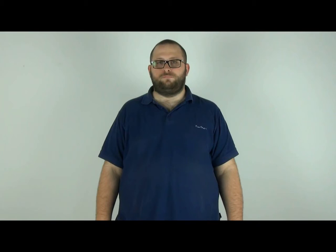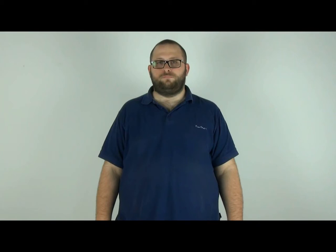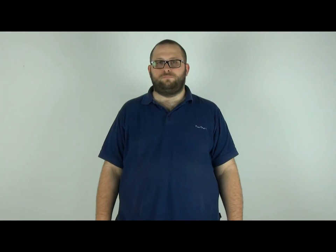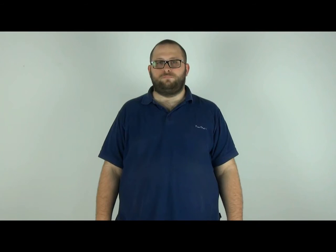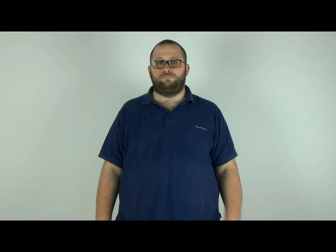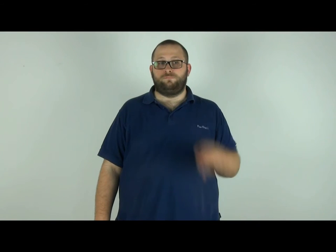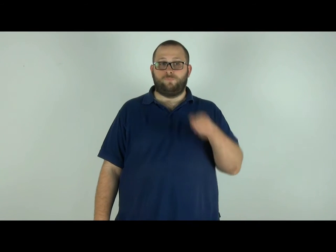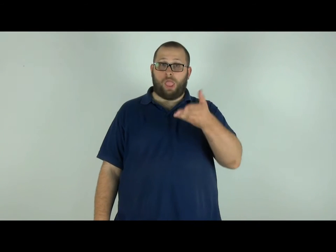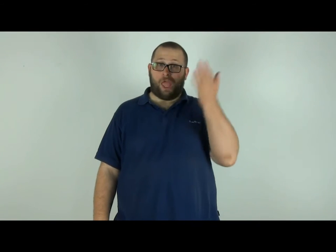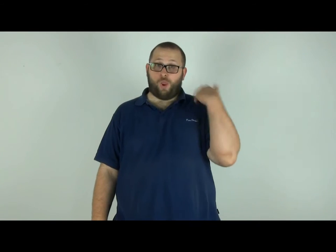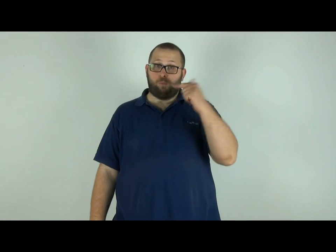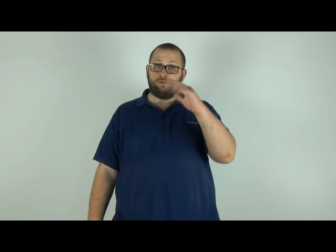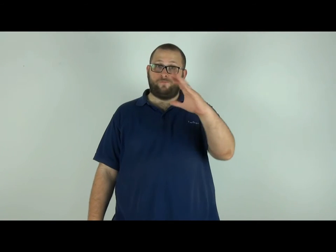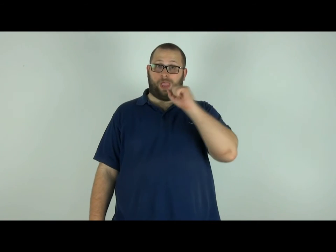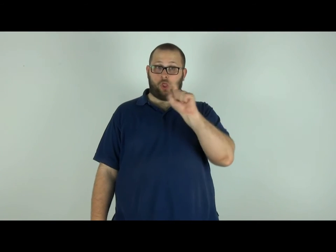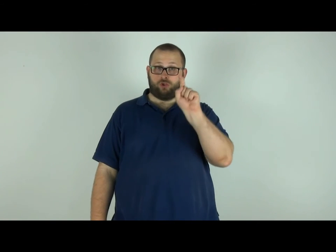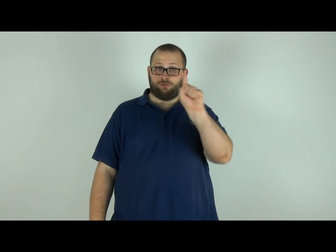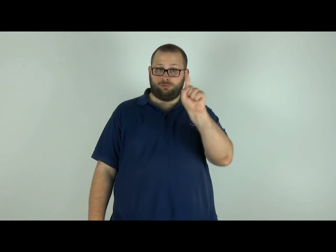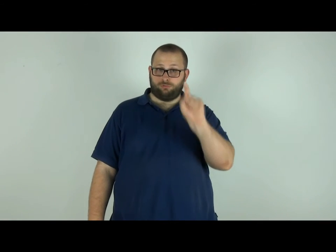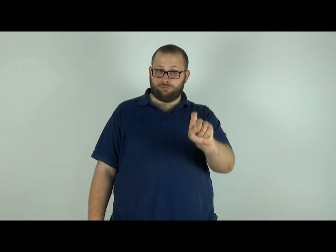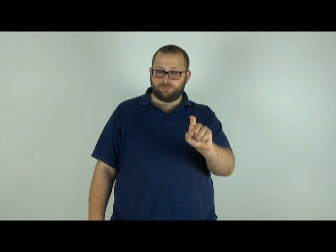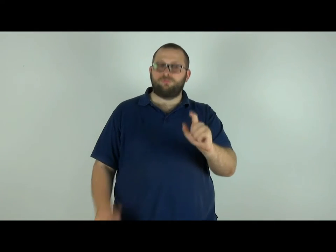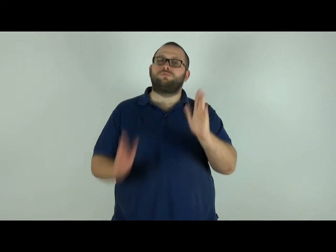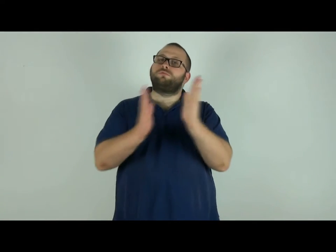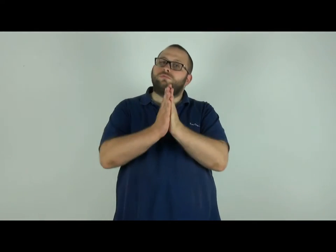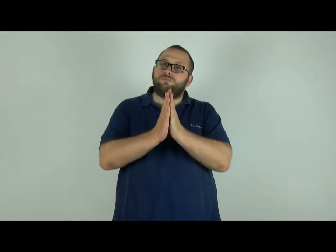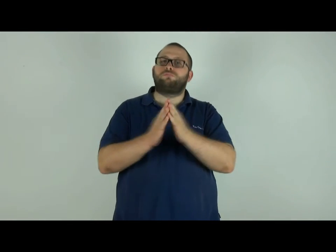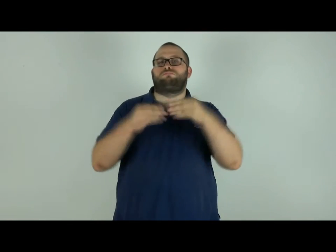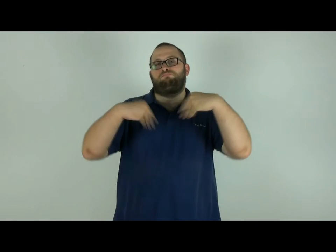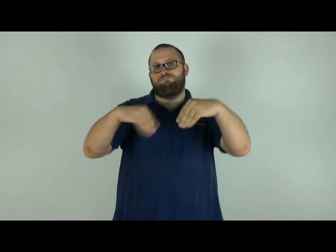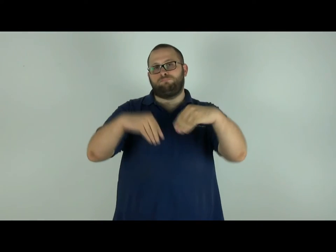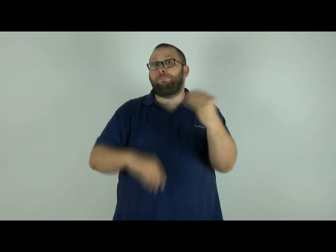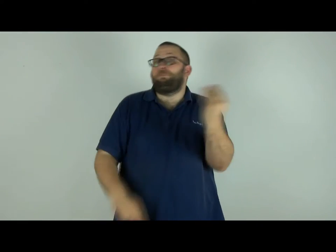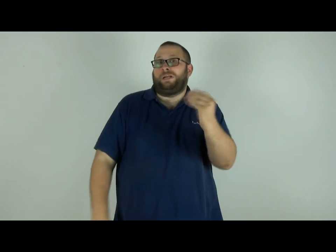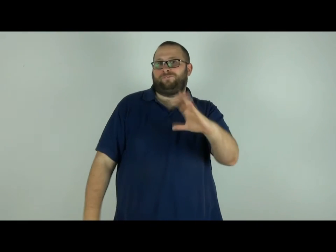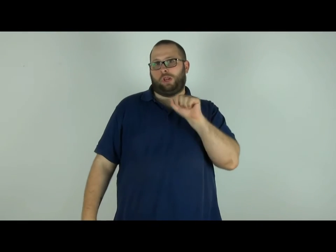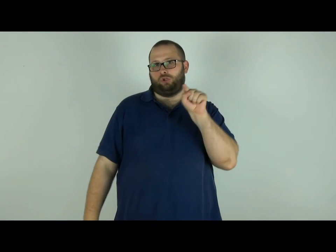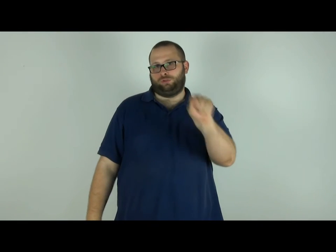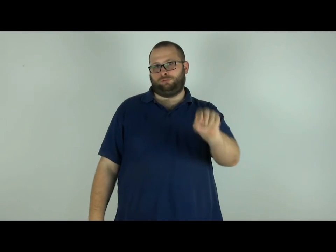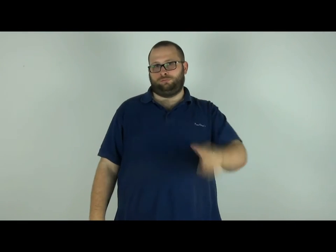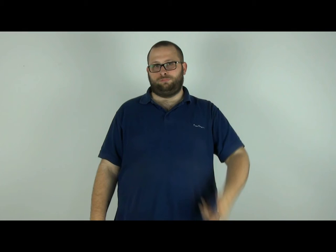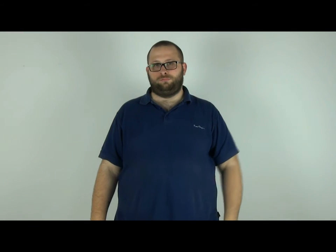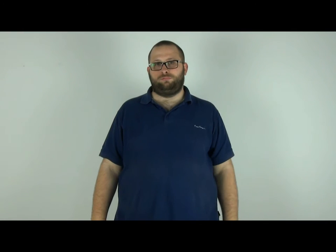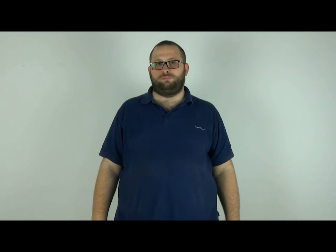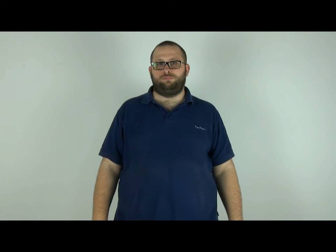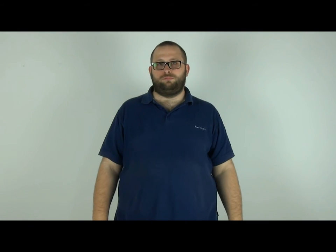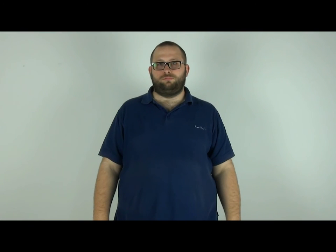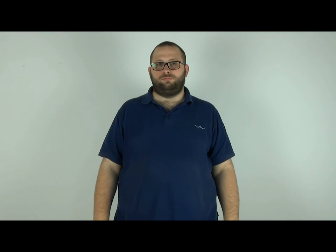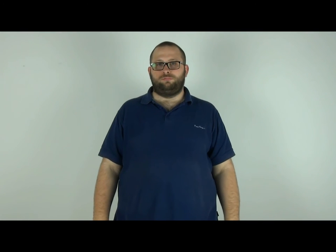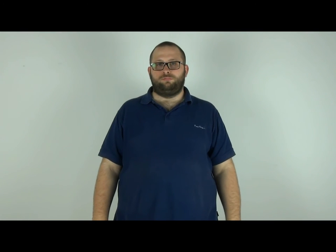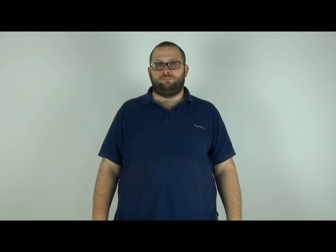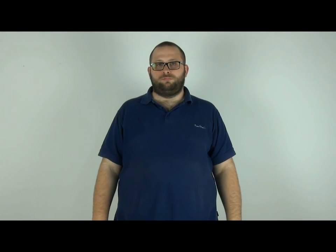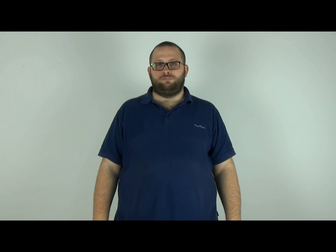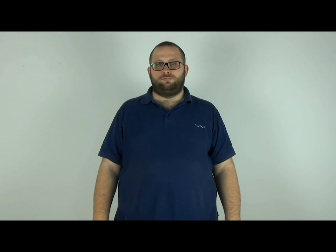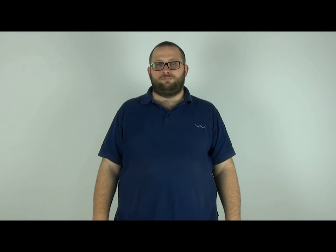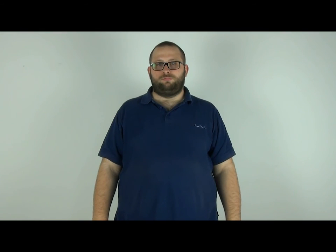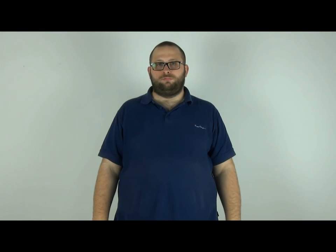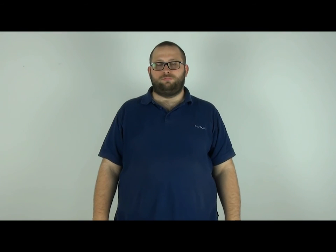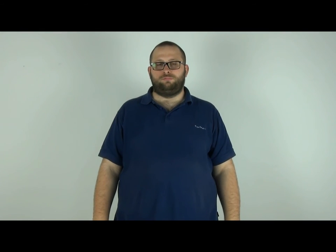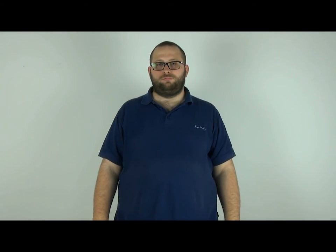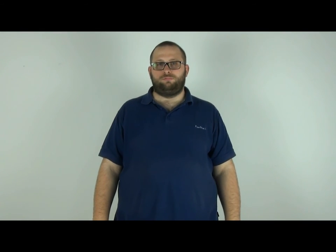Kérjük indokolja válaszát!